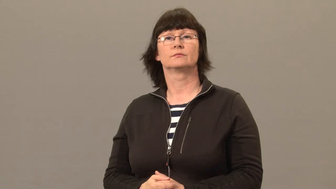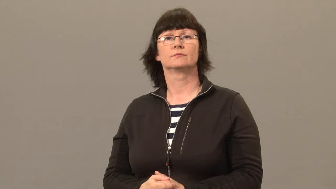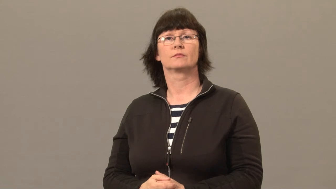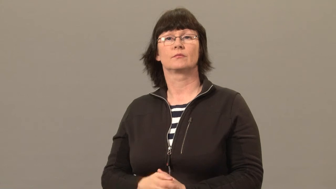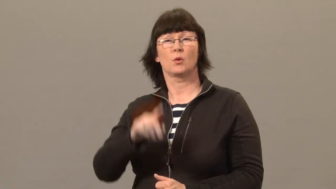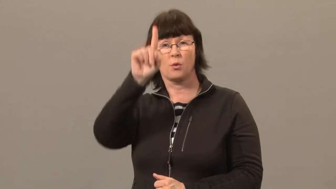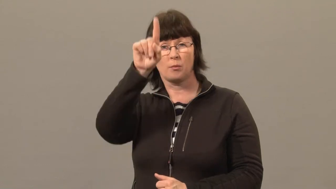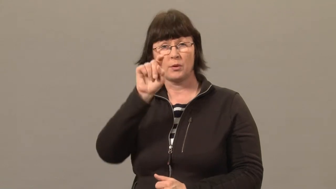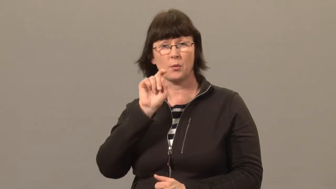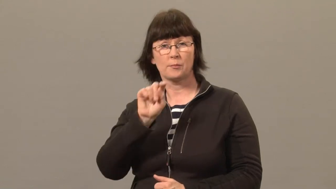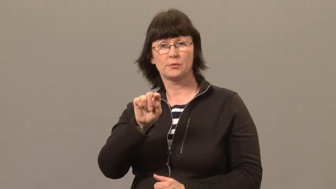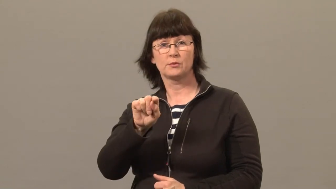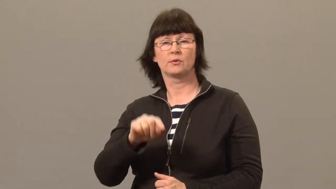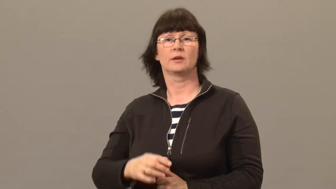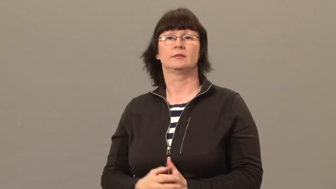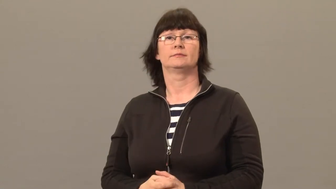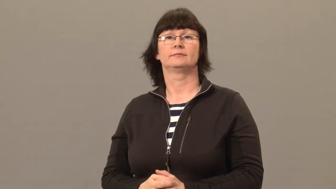Upphrópun